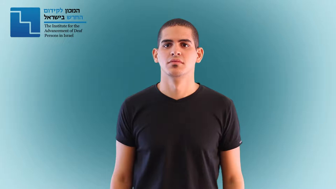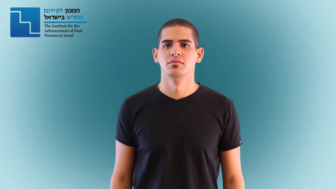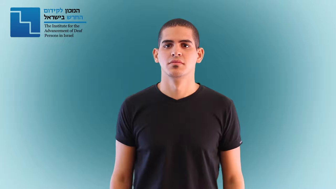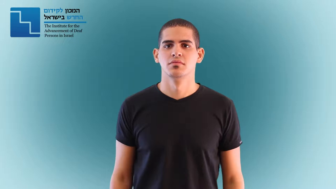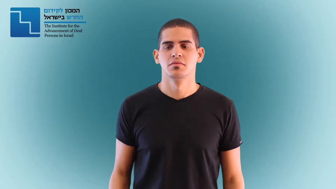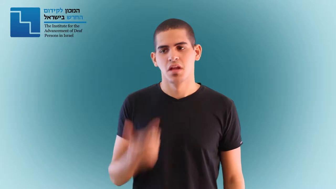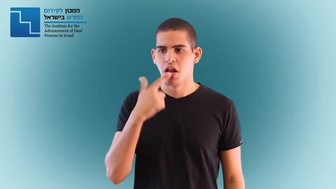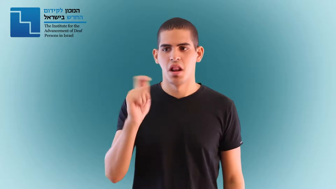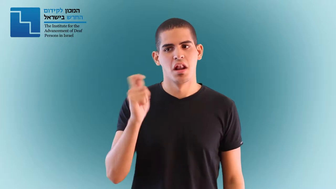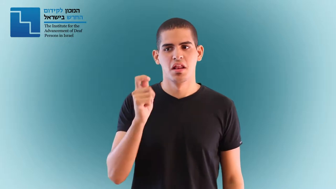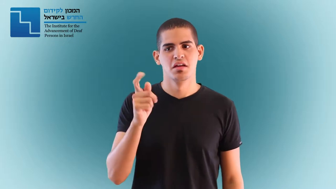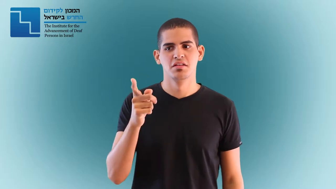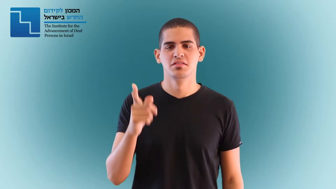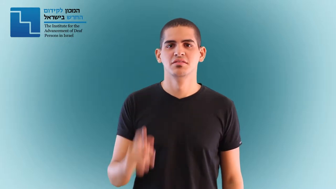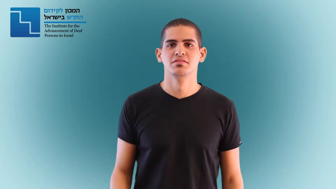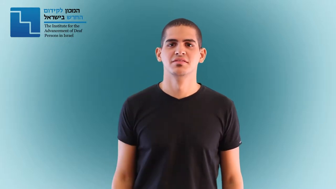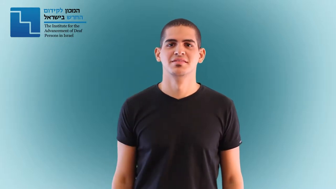ערמומי